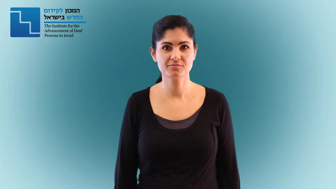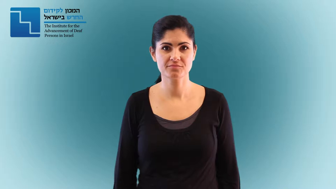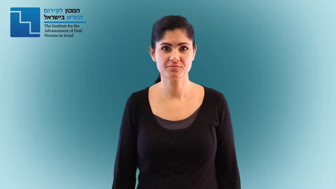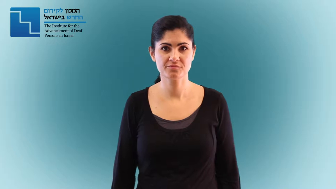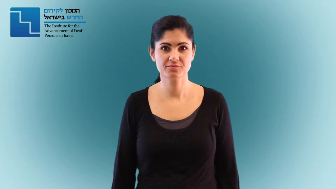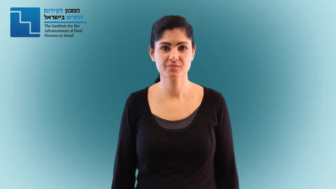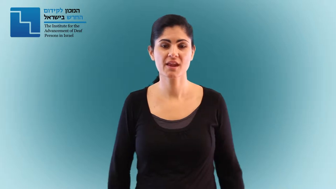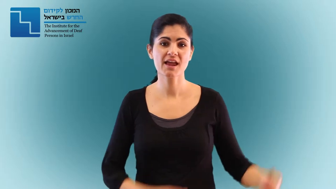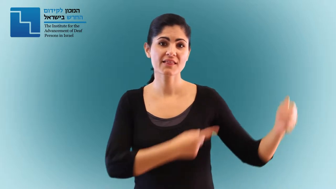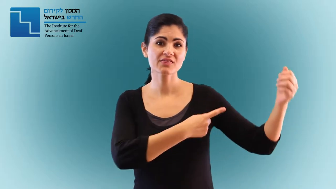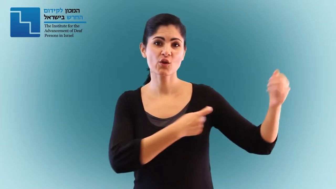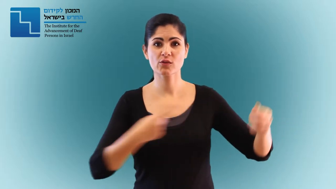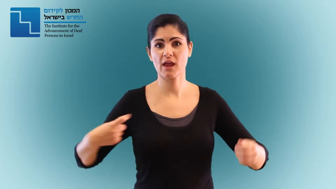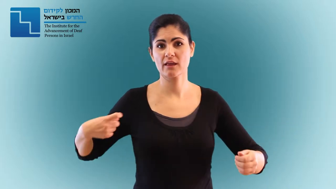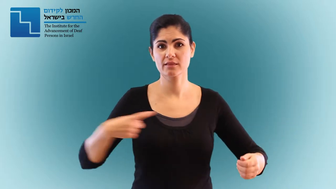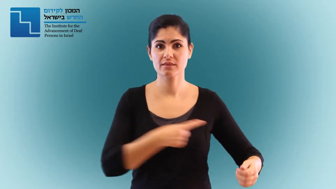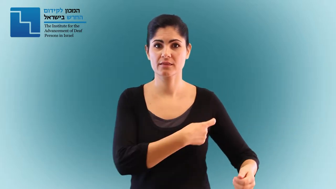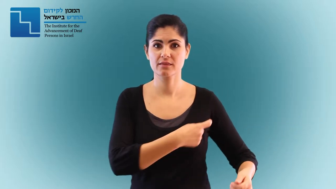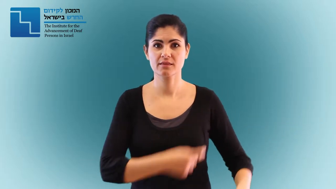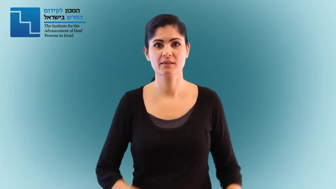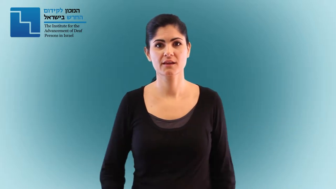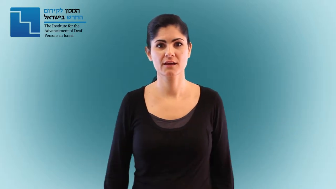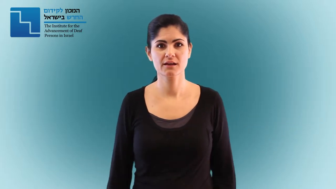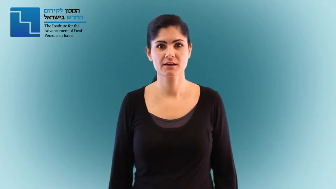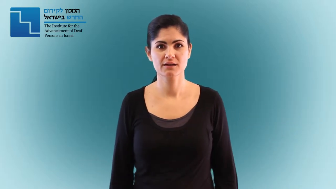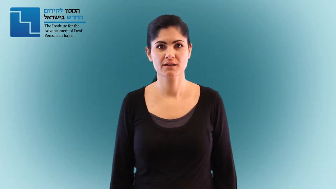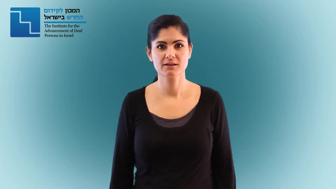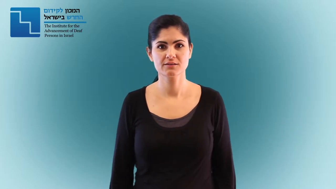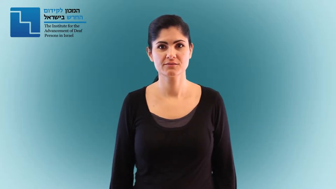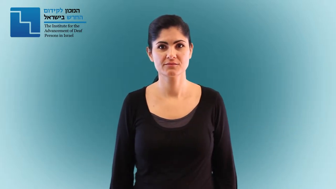דאודורנט